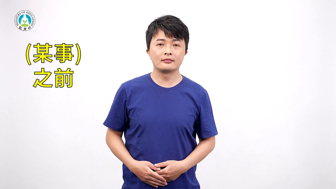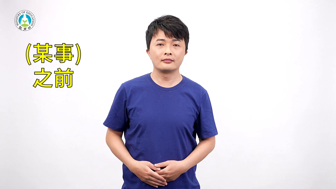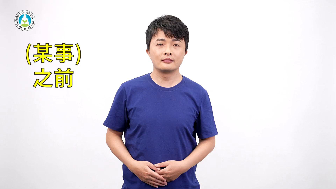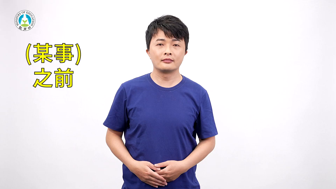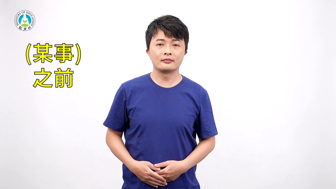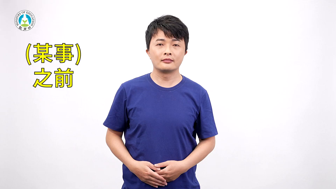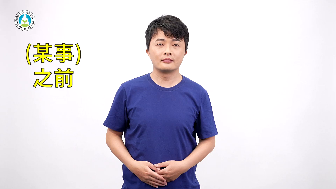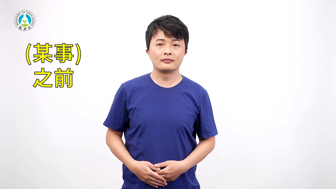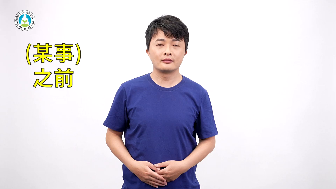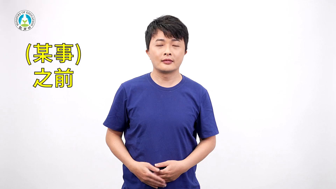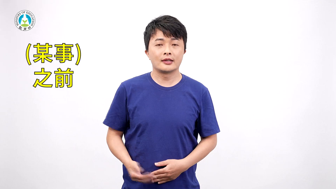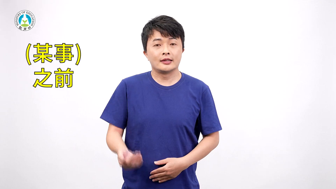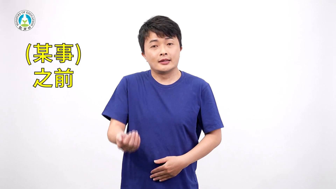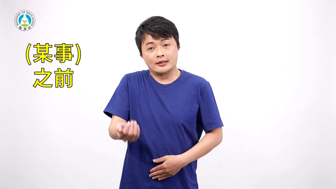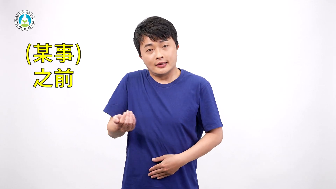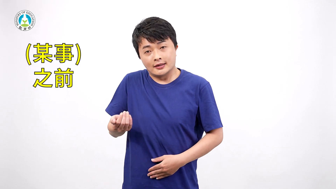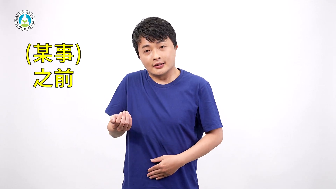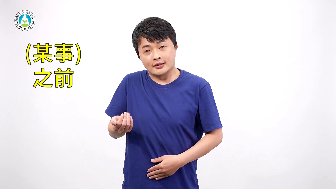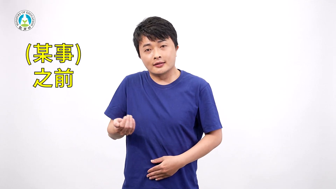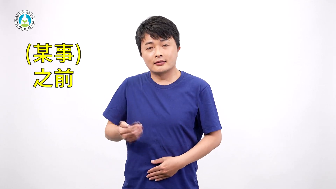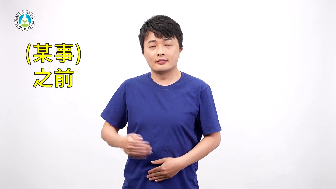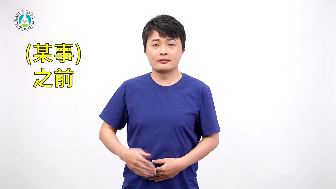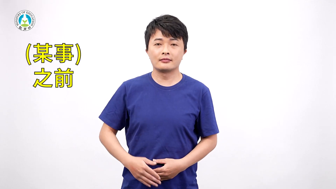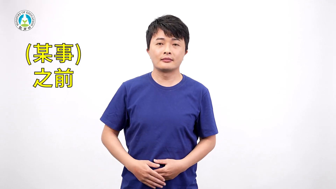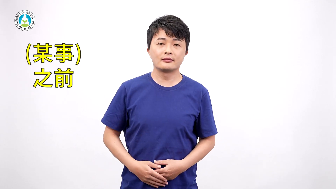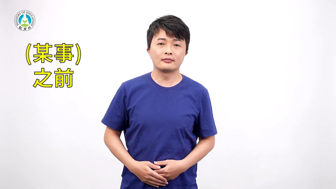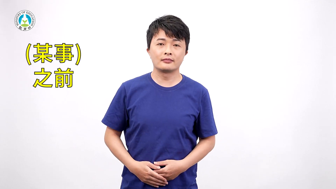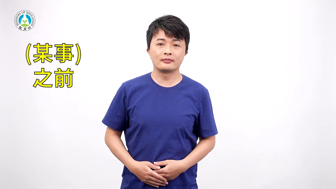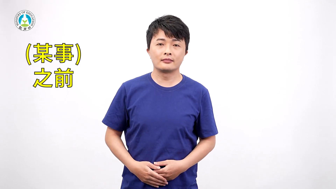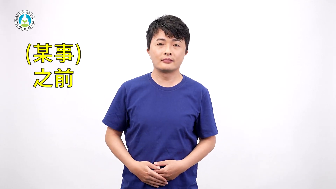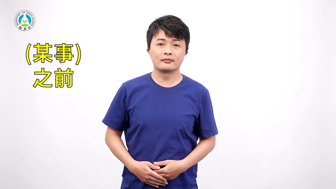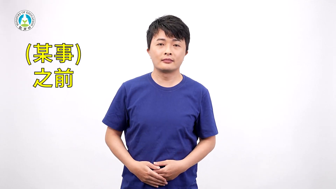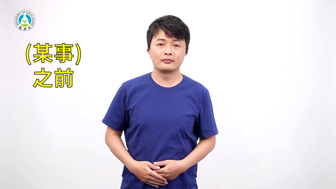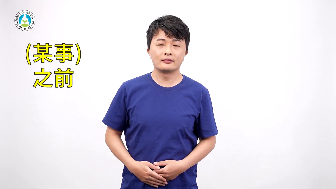（某事）之前